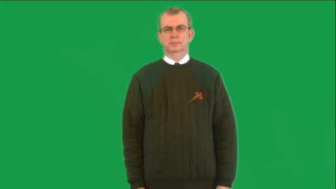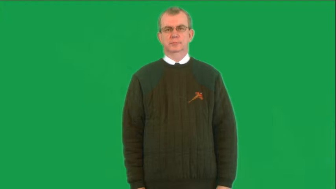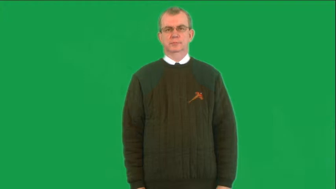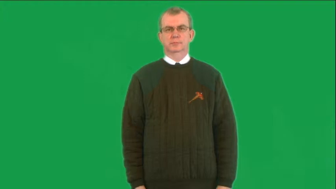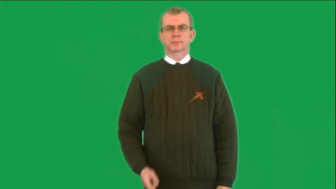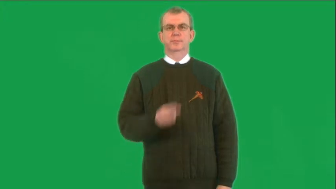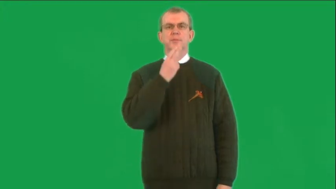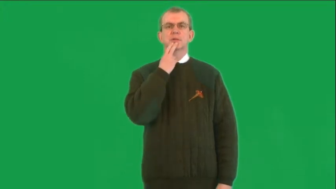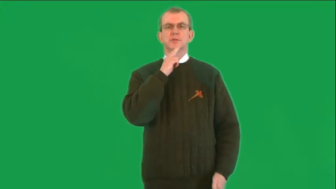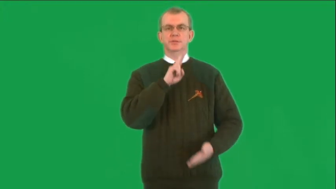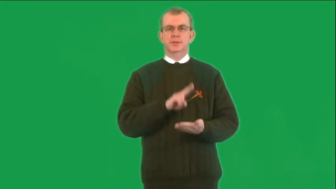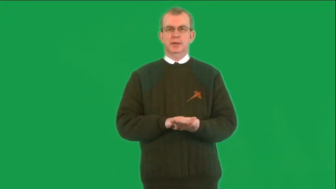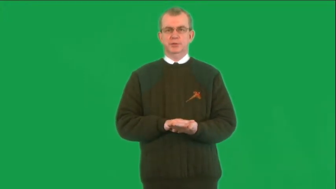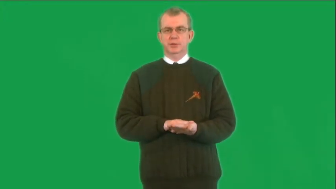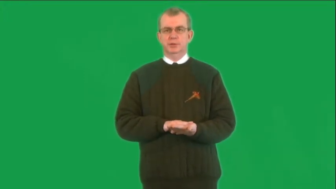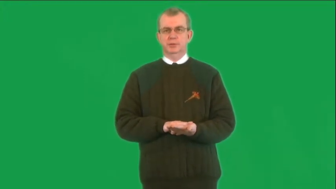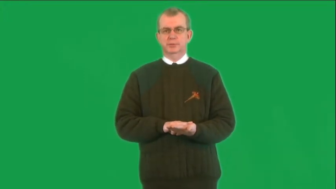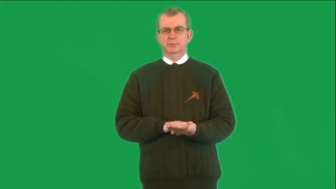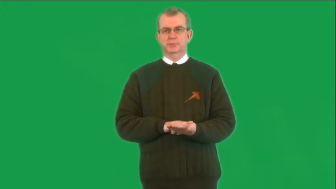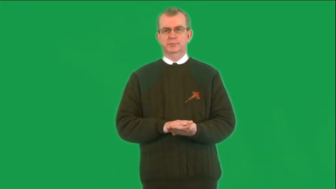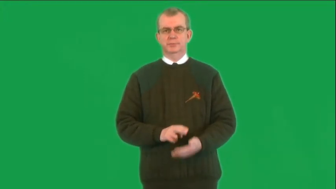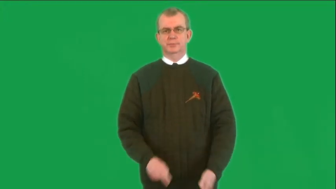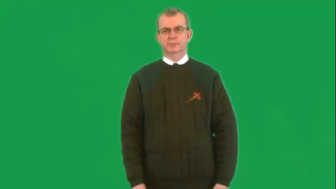znaczek